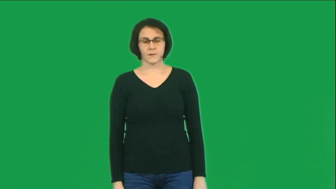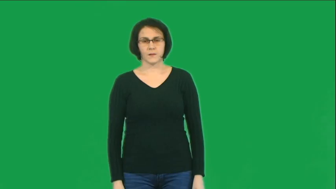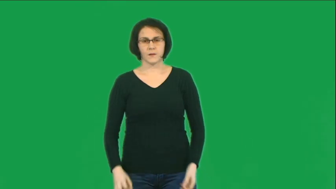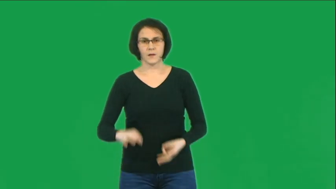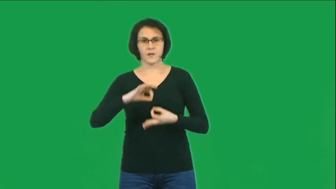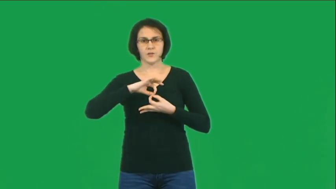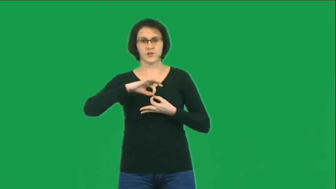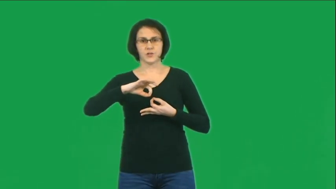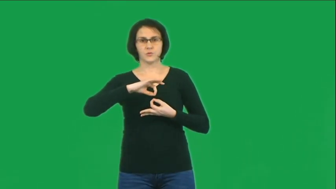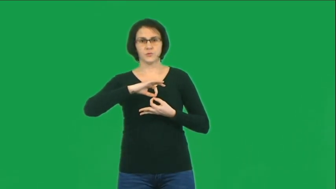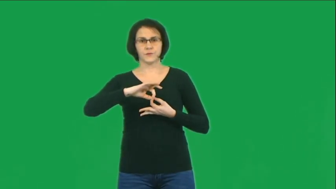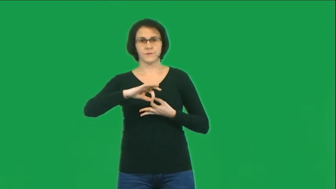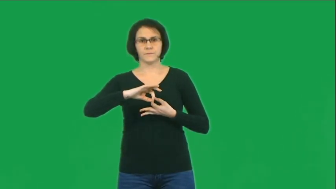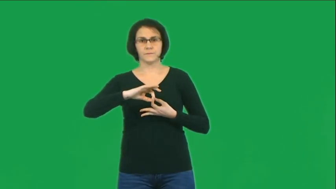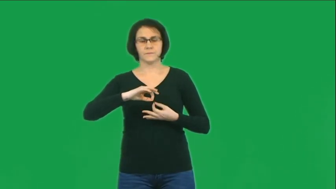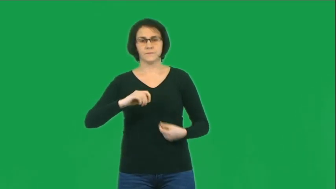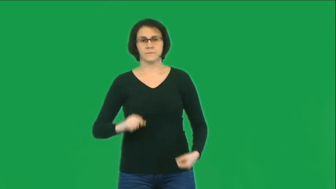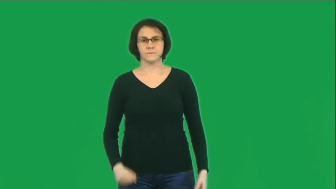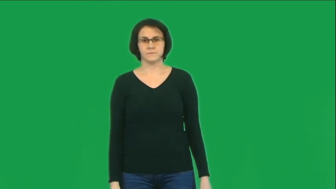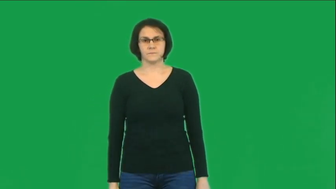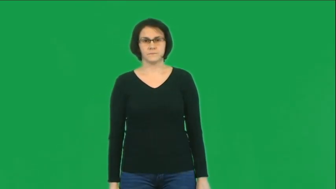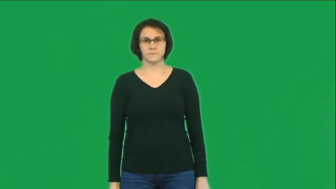szczególny